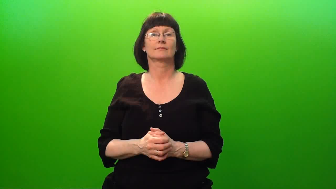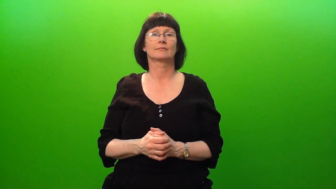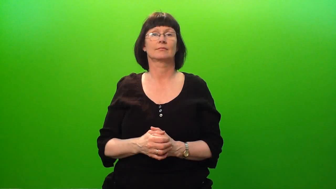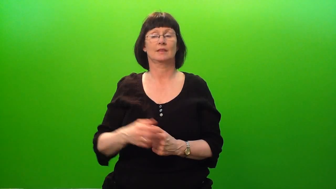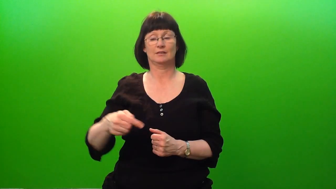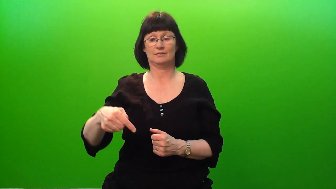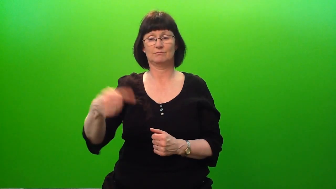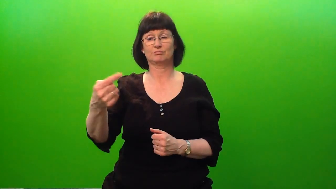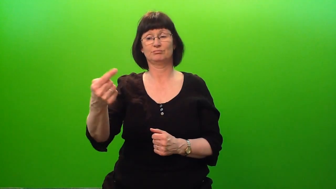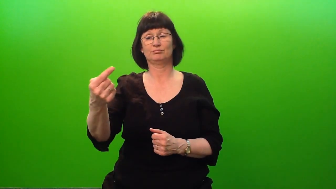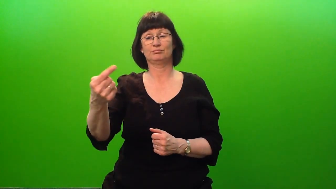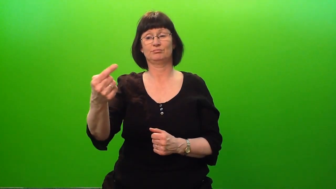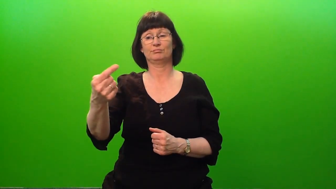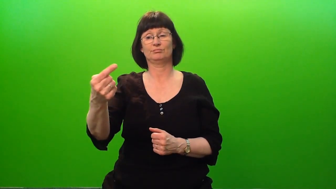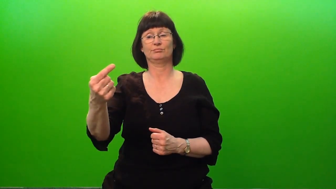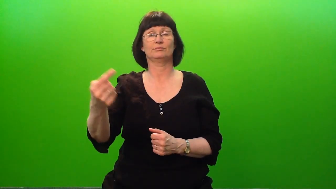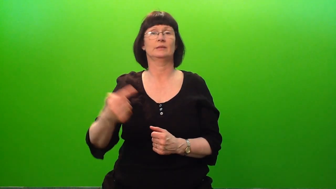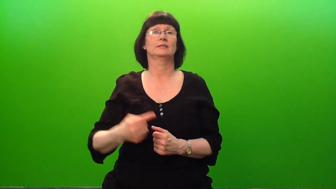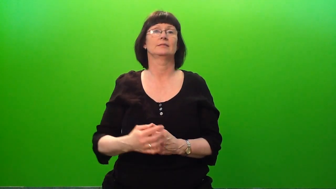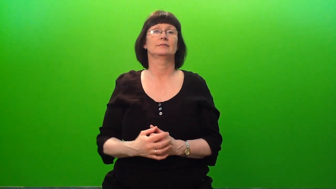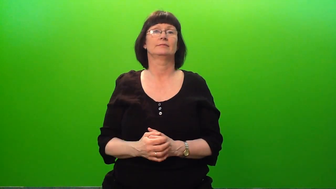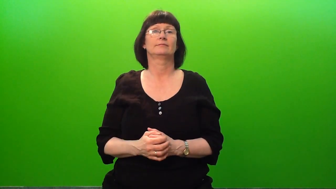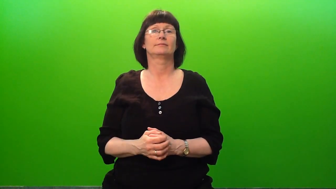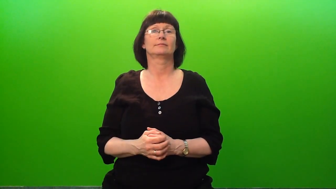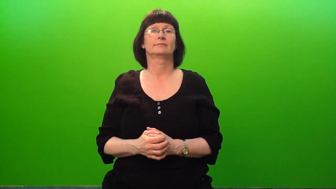Snúningshraðamælir